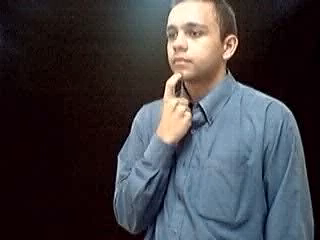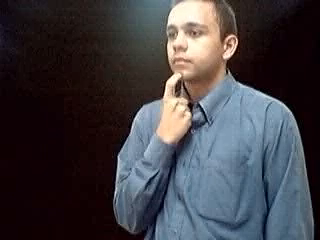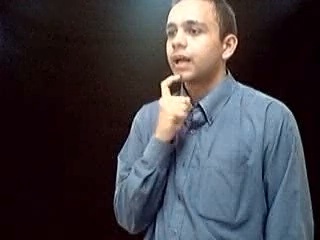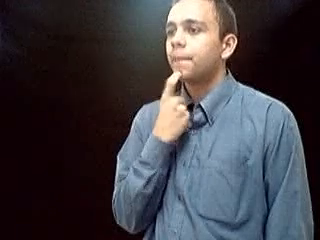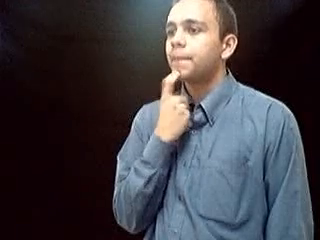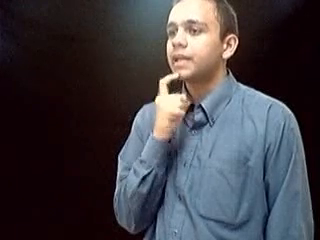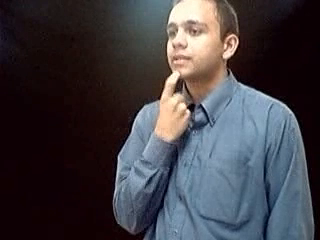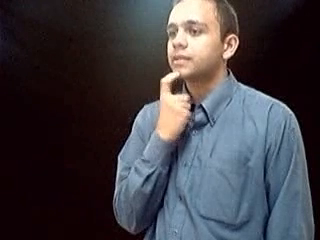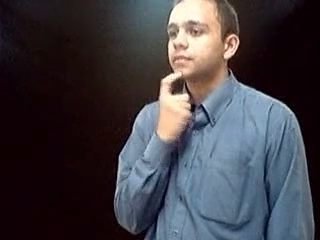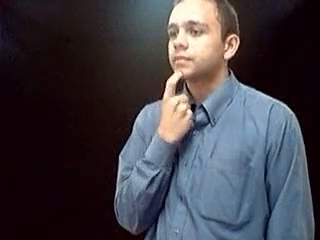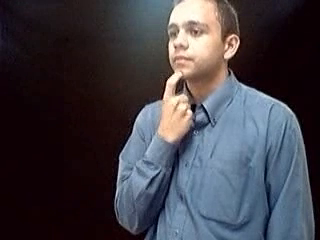campinas